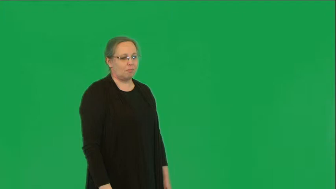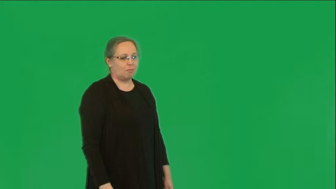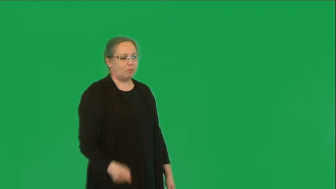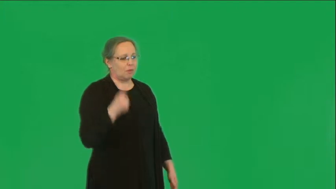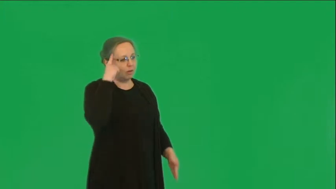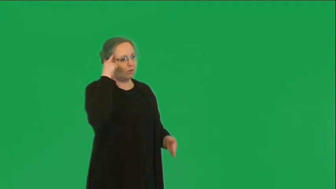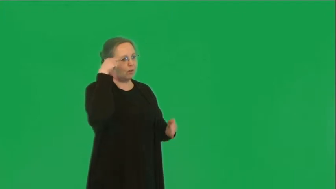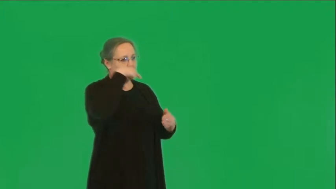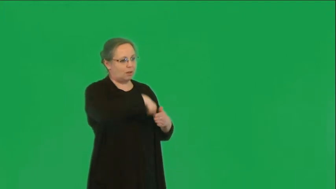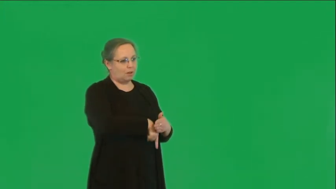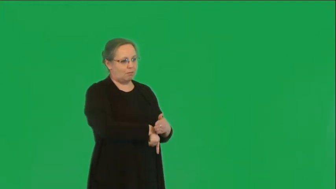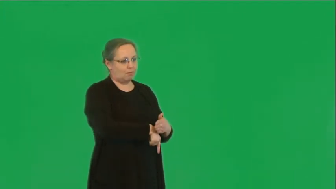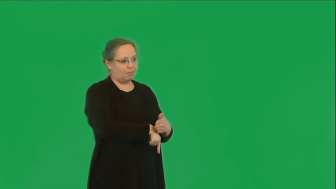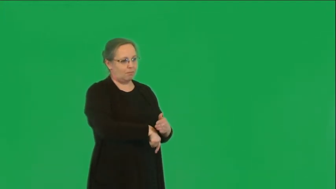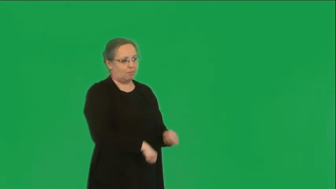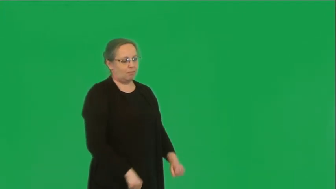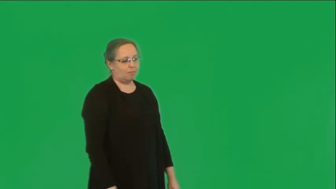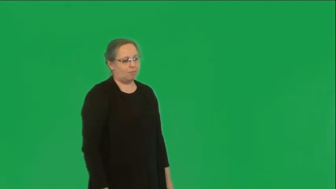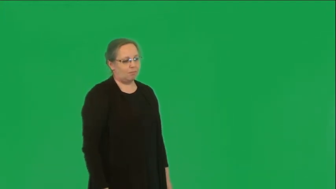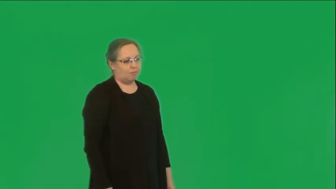zdrada